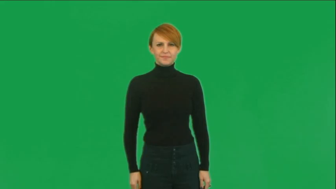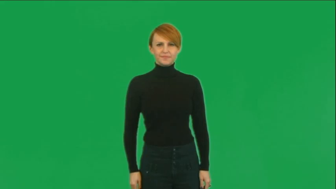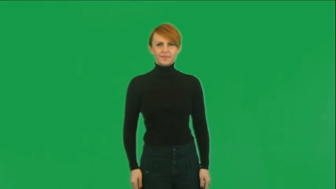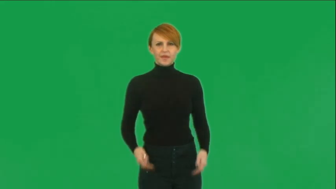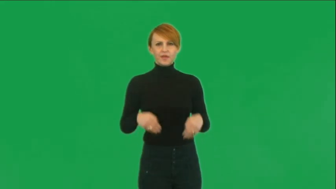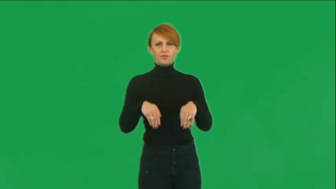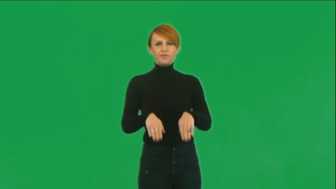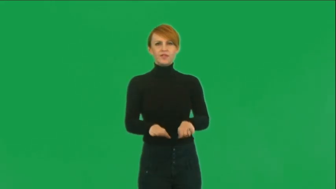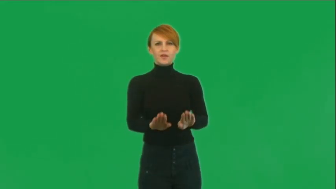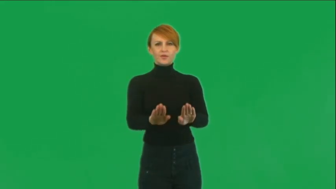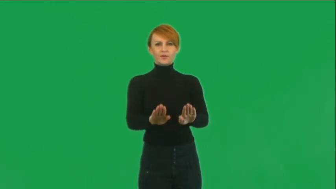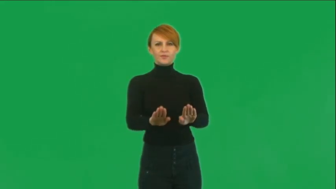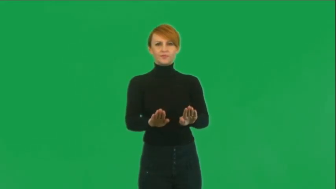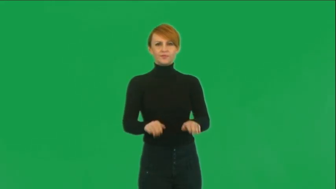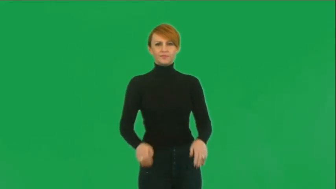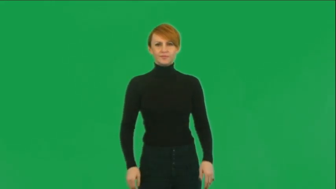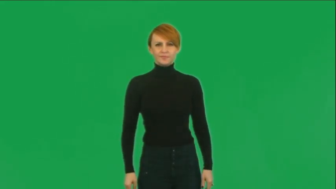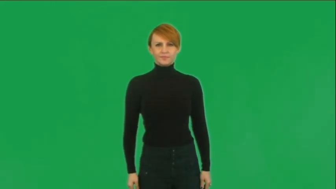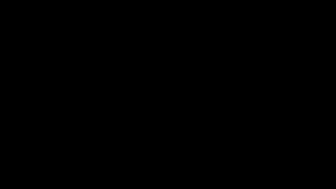wideo